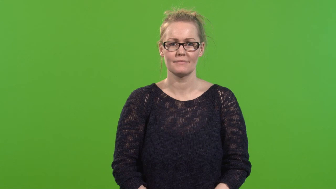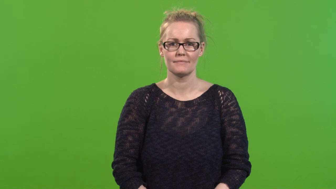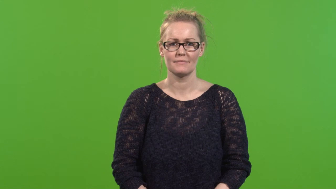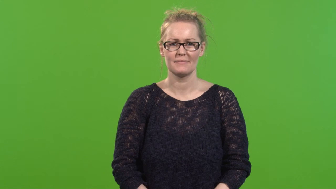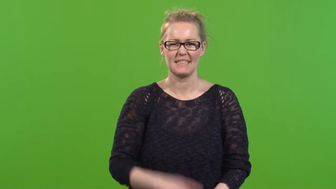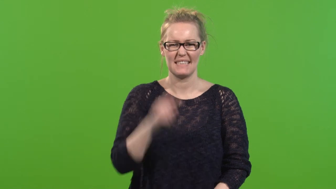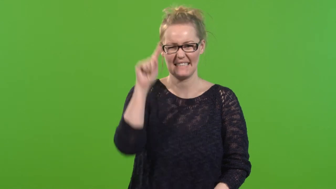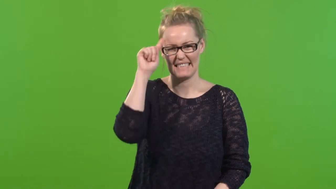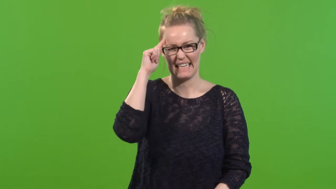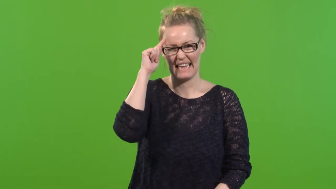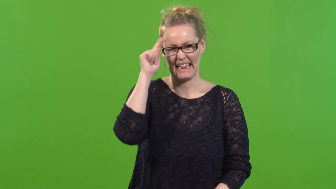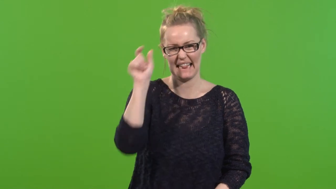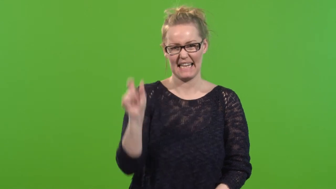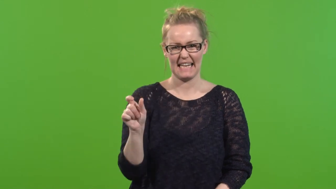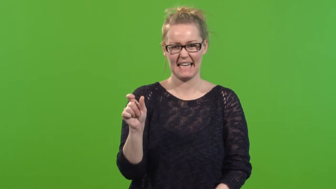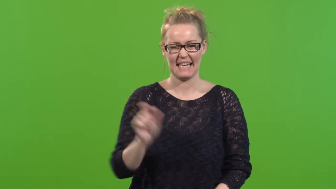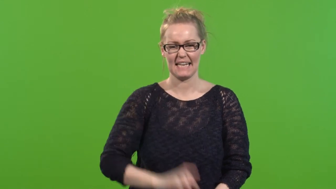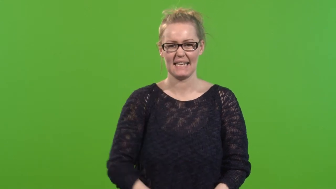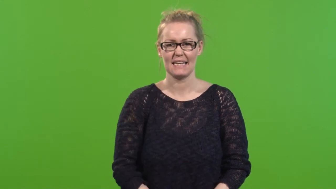Skrýtinn